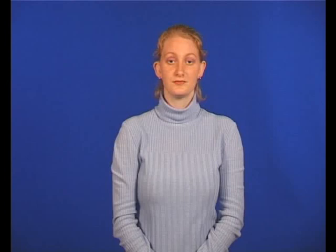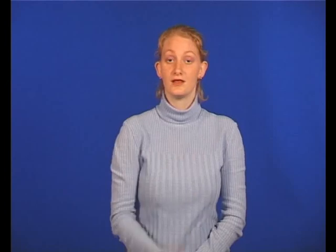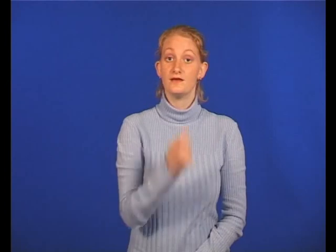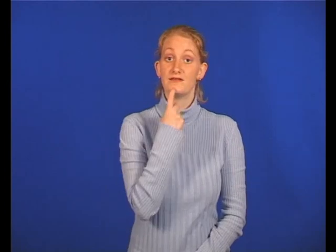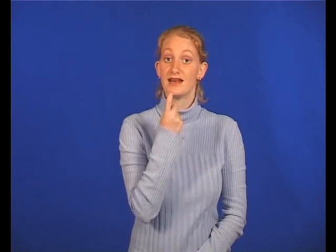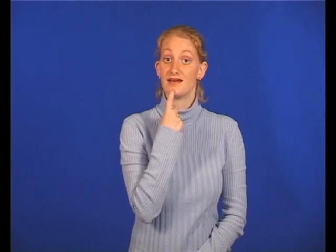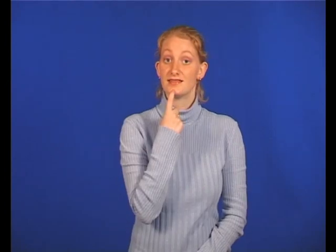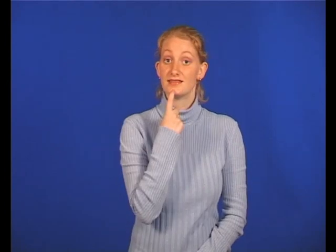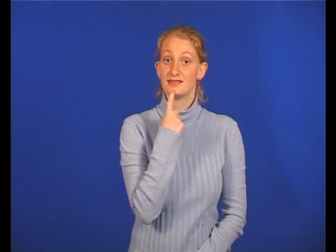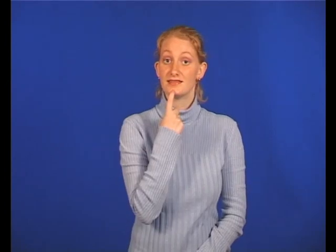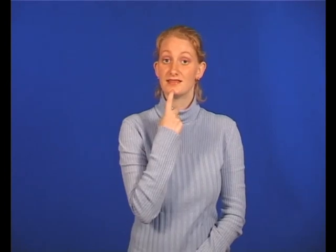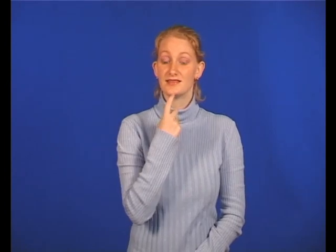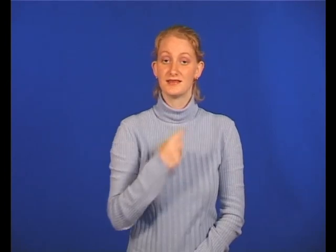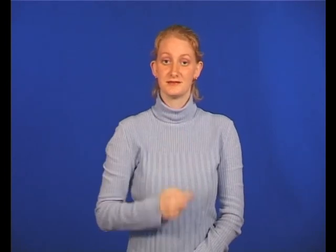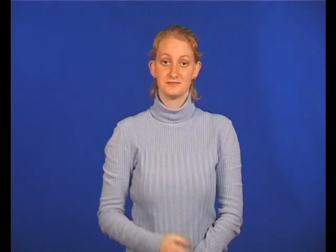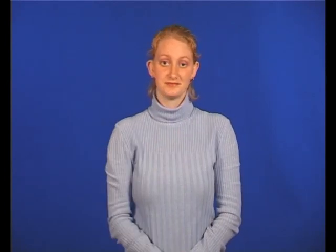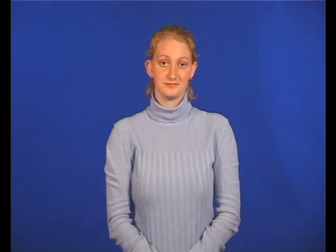Finnland